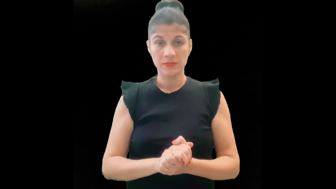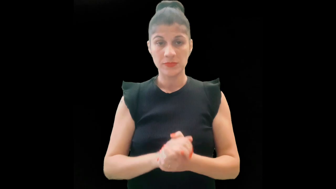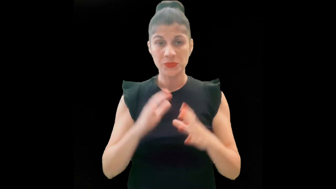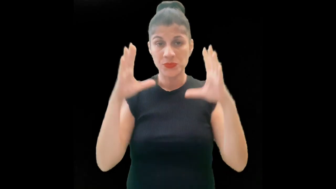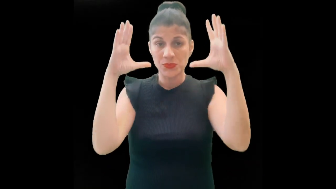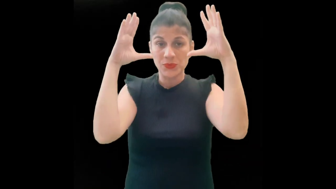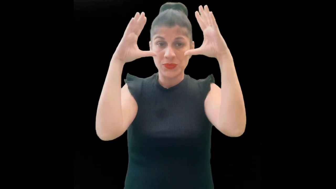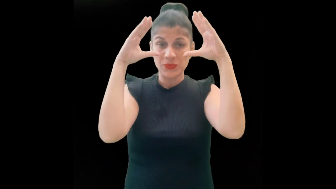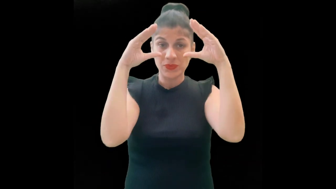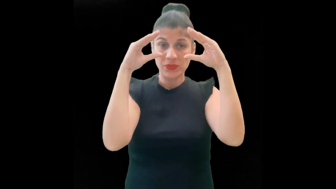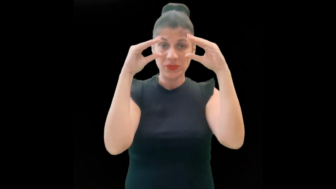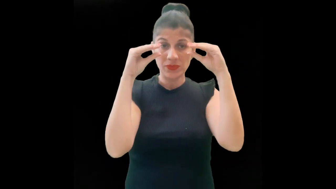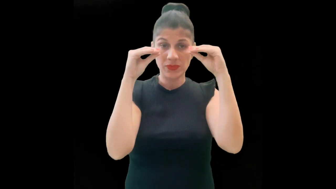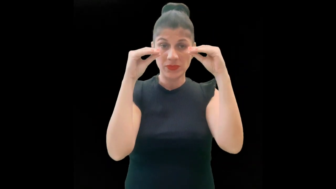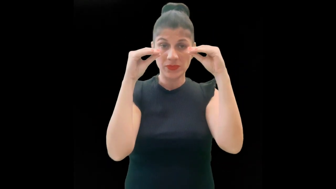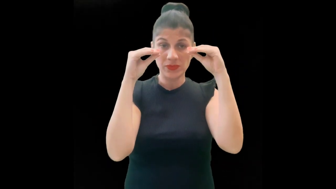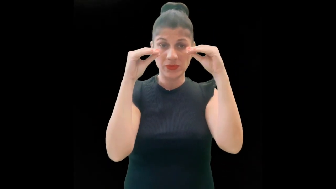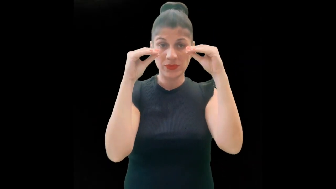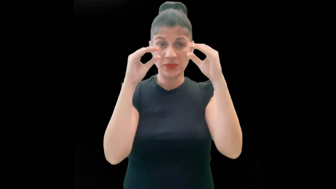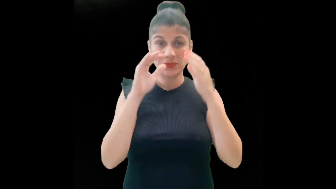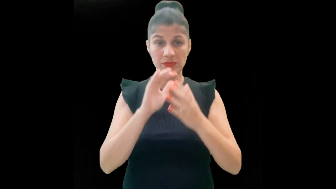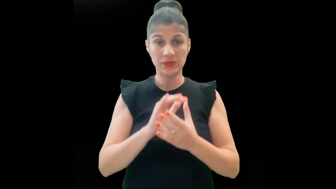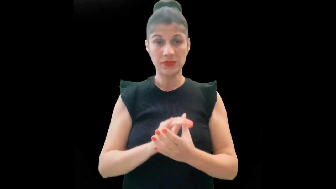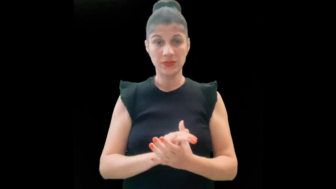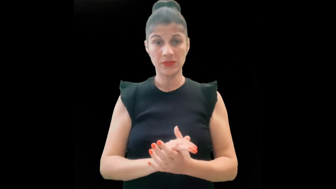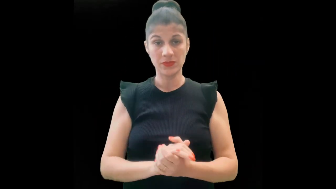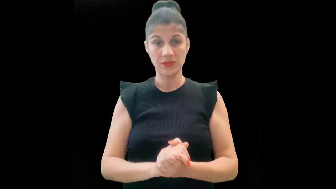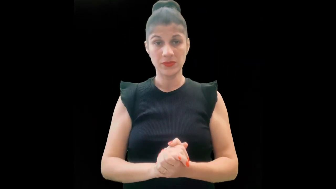NOITE